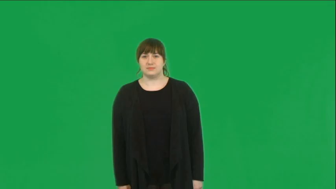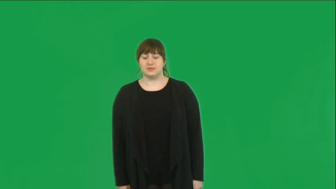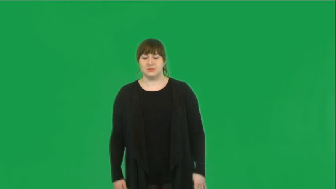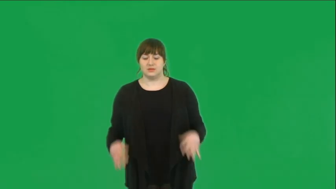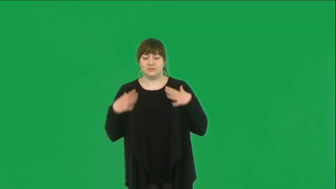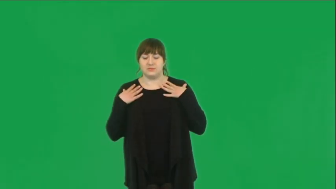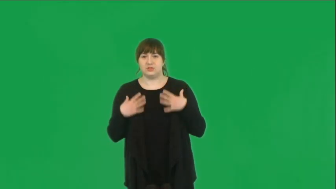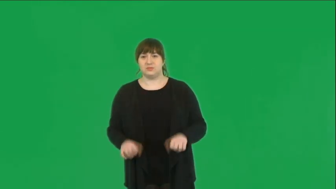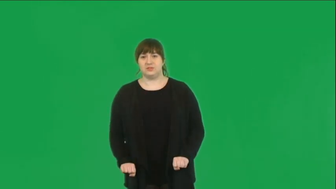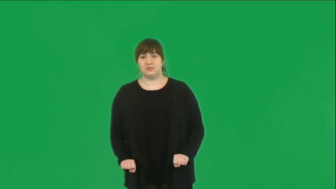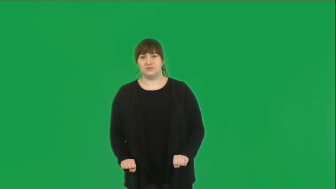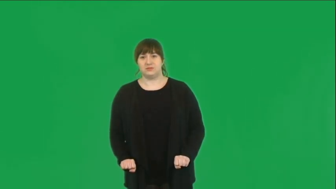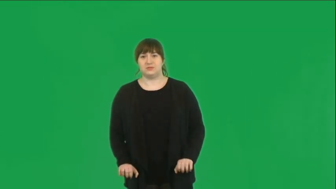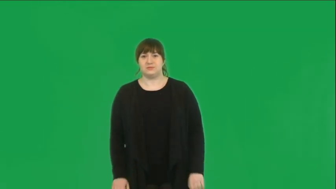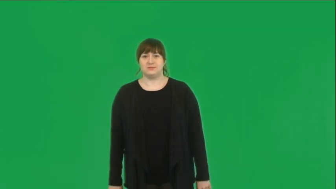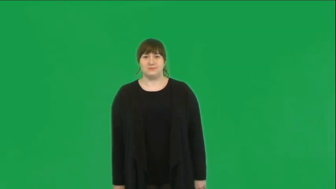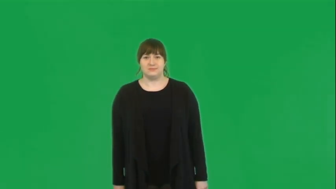wstrzemięźliwość